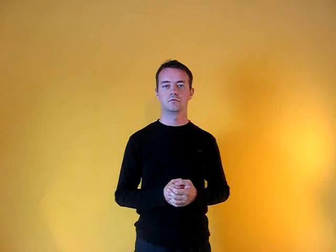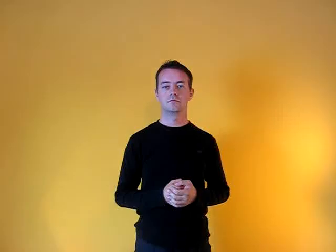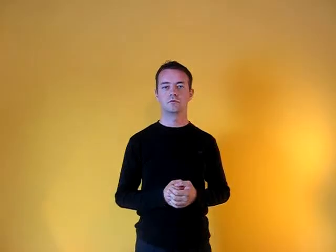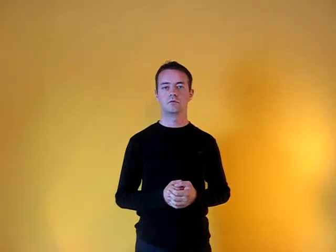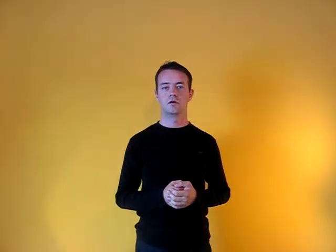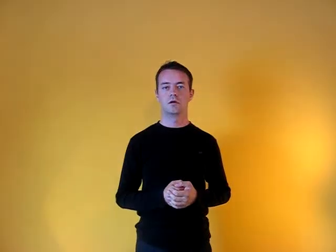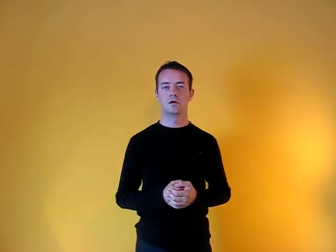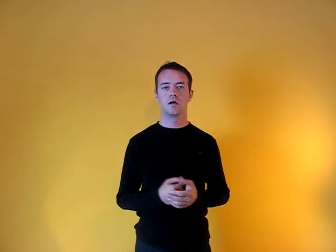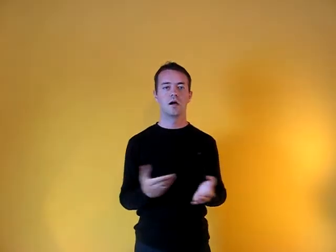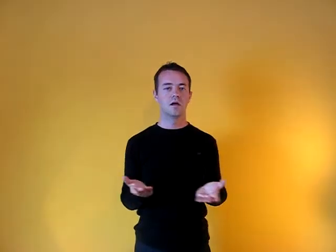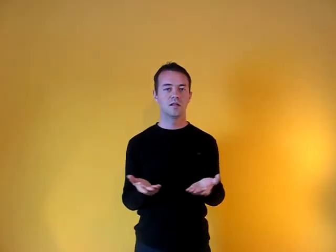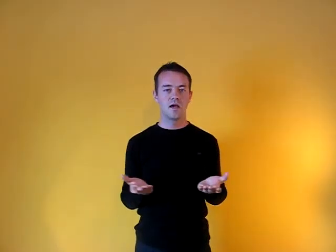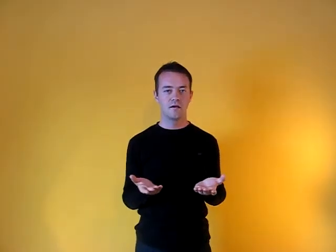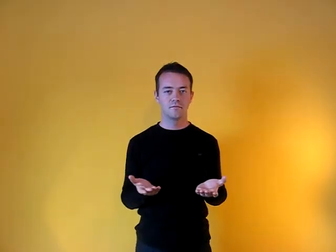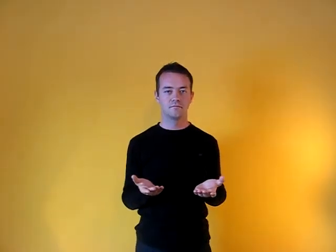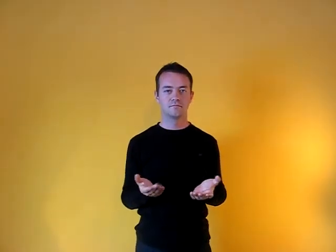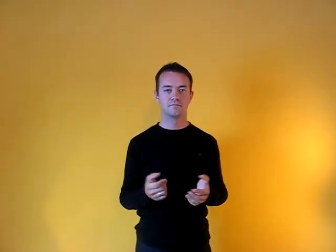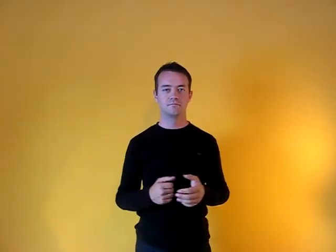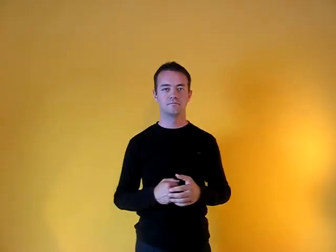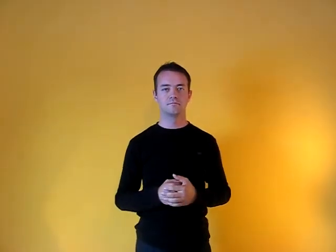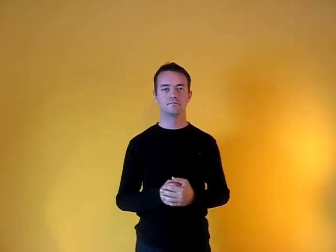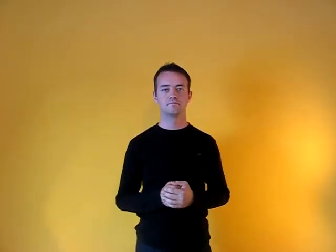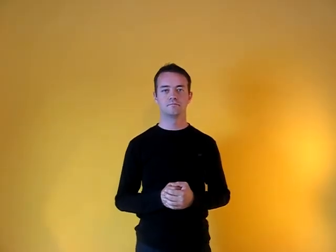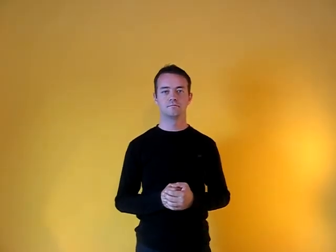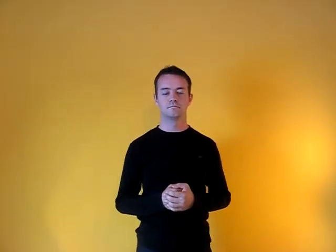gde